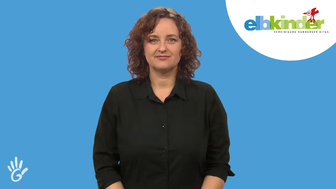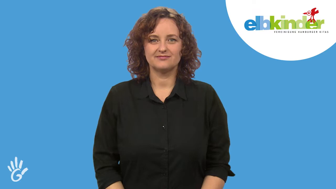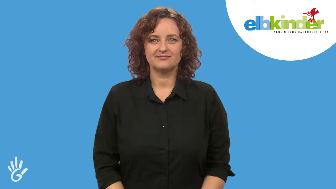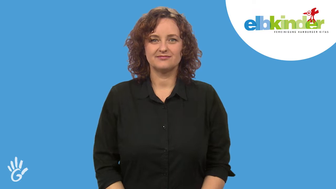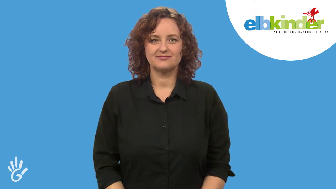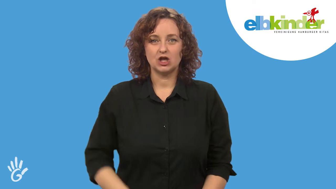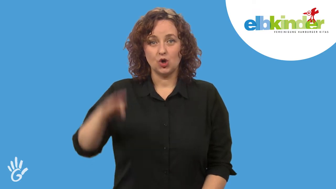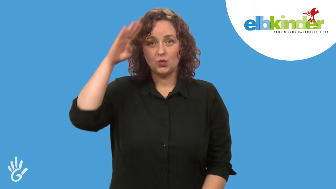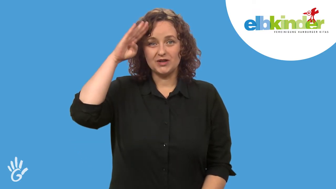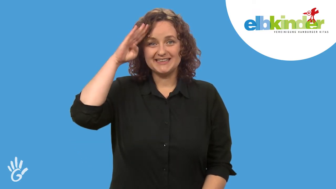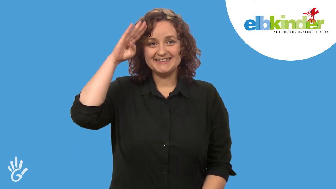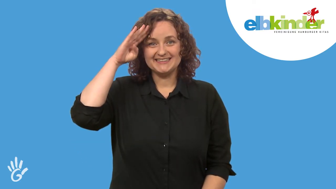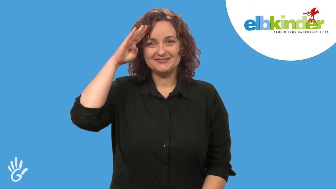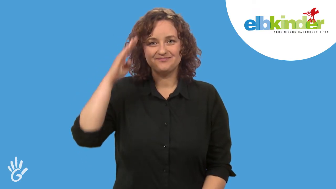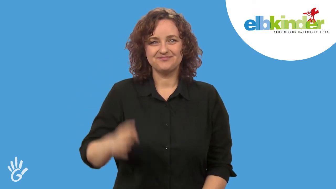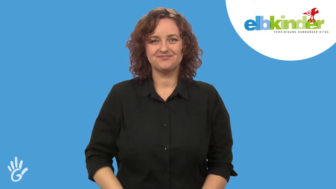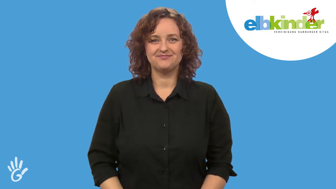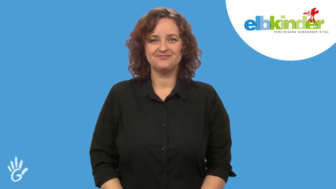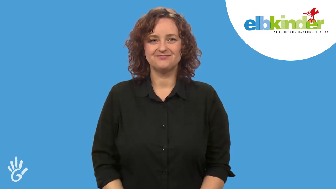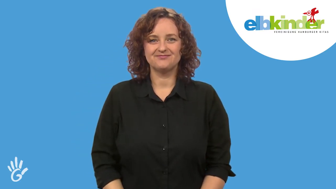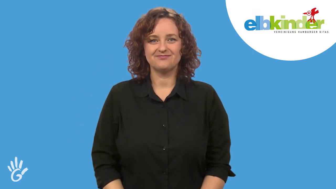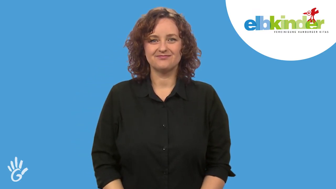Junge